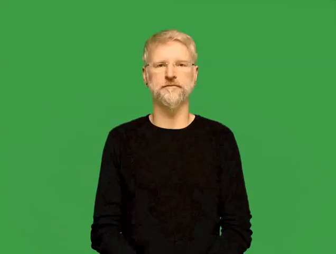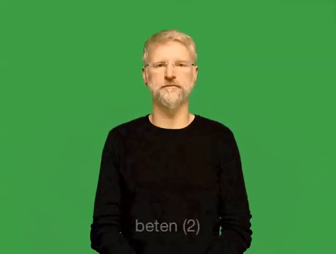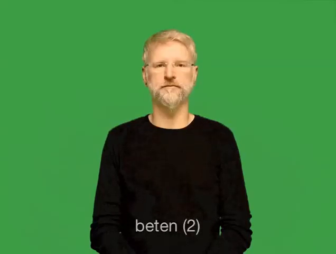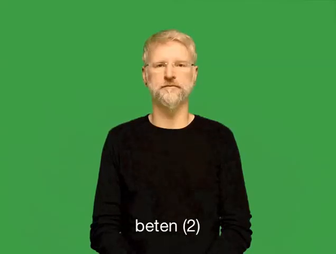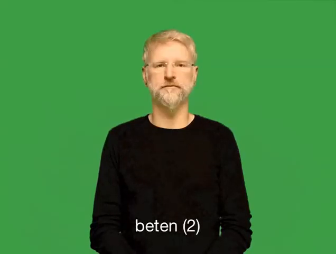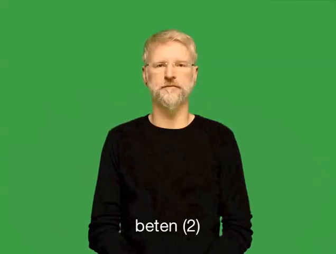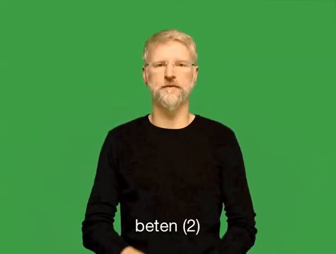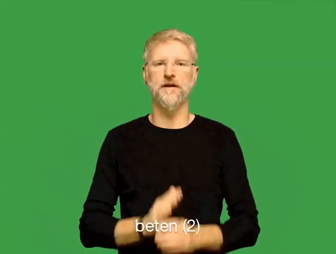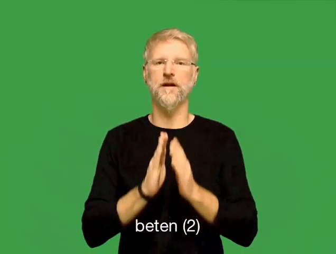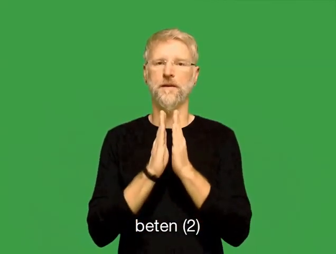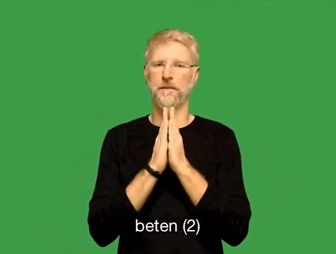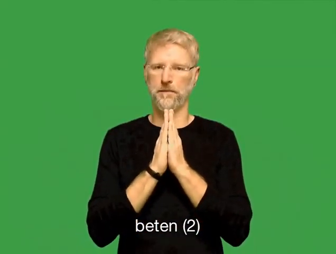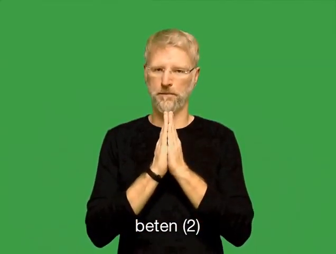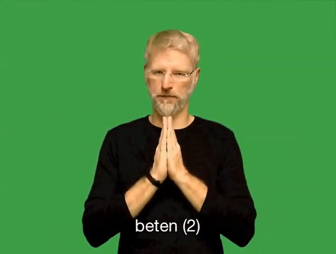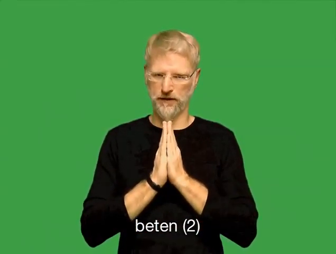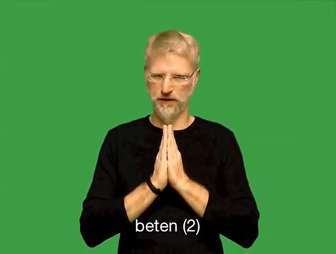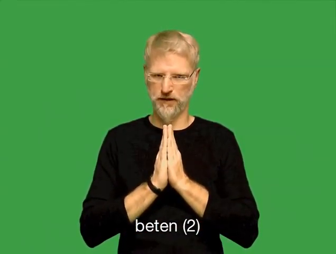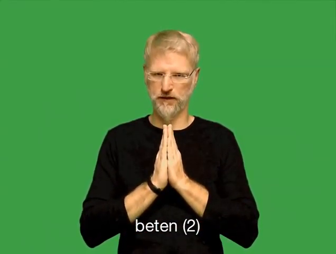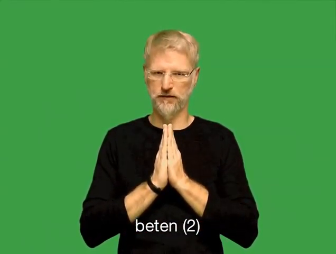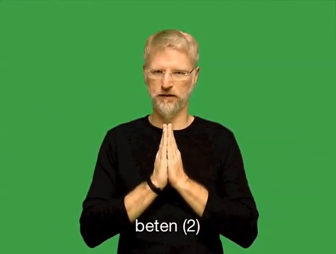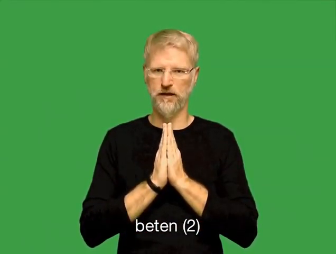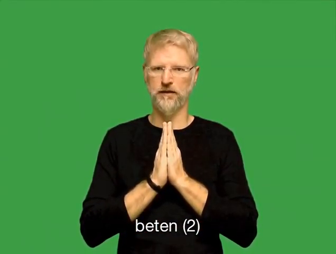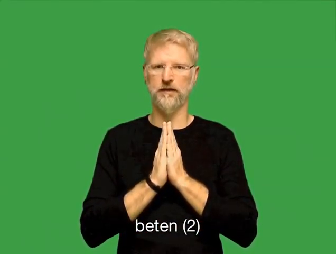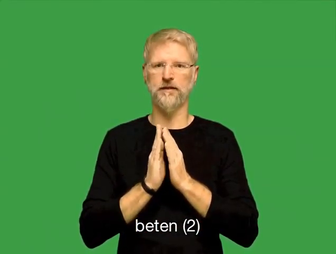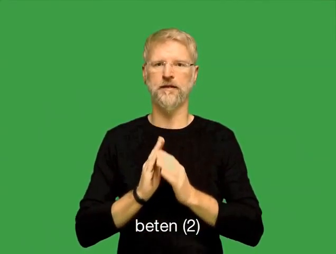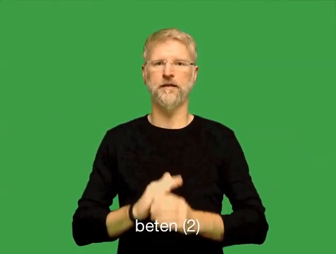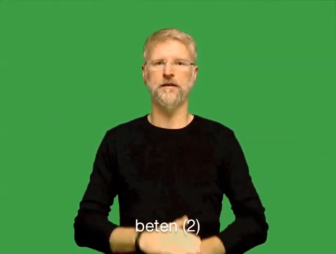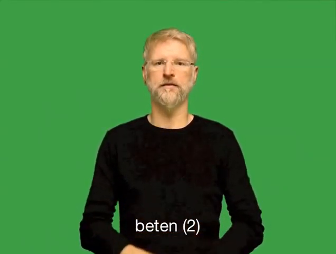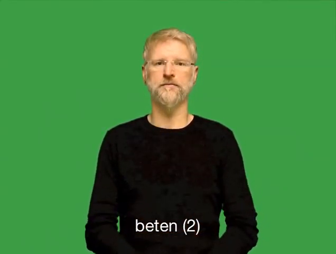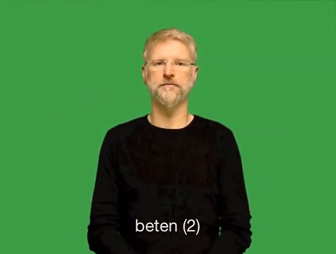beten